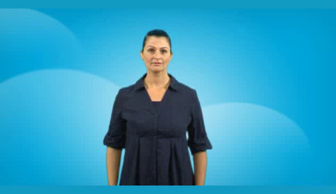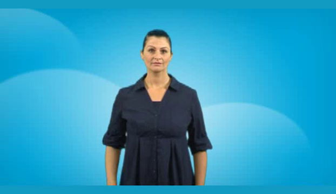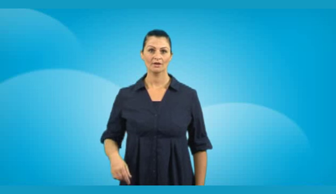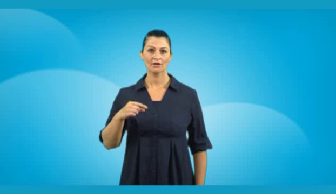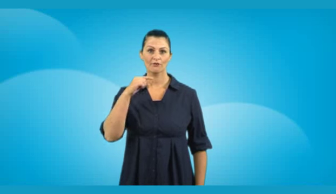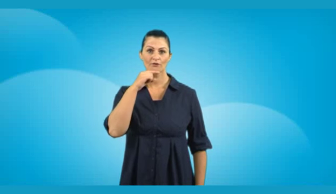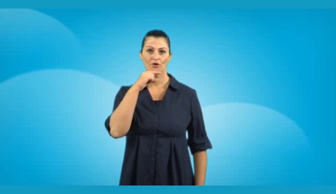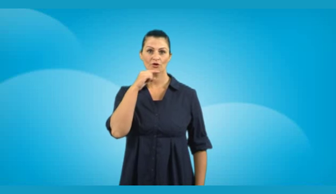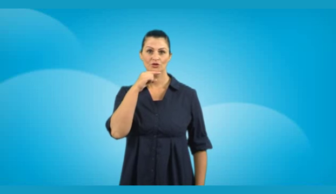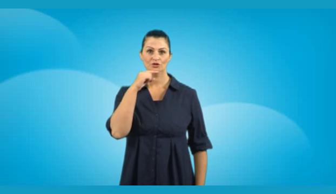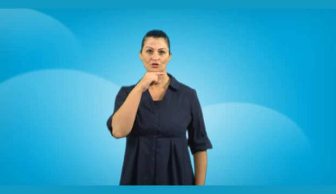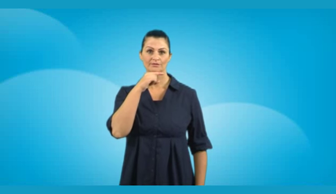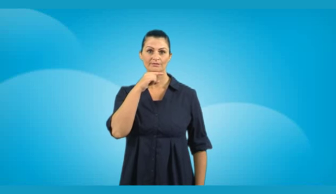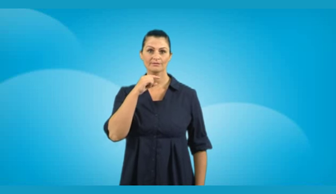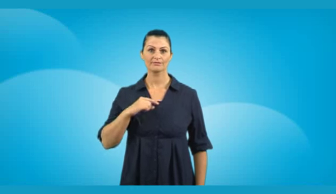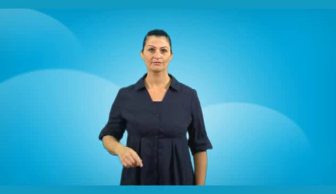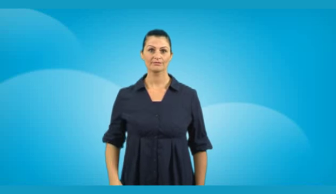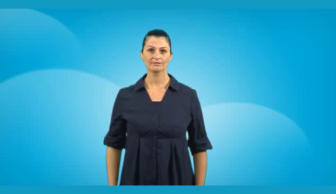Vörös